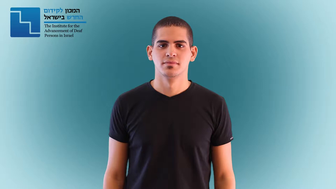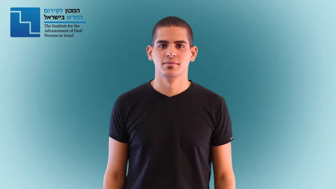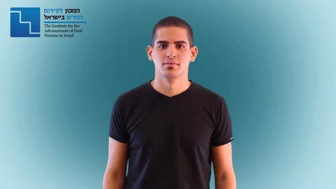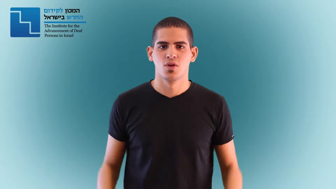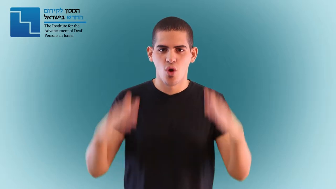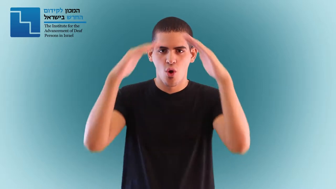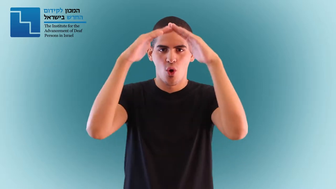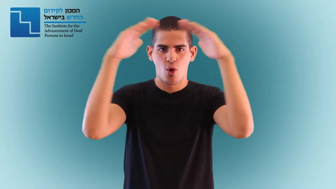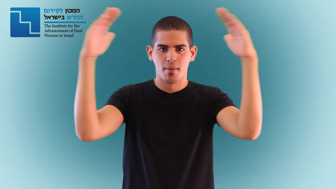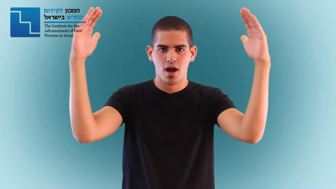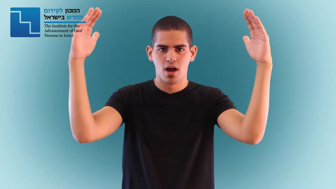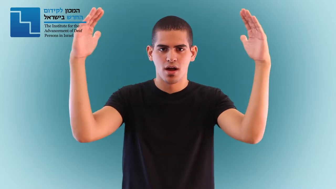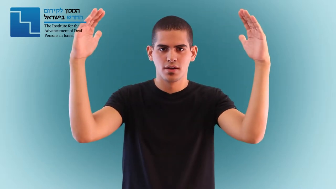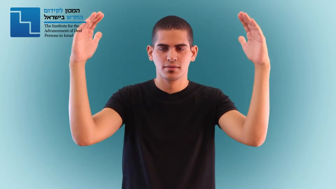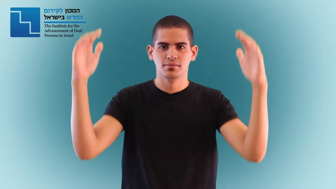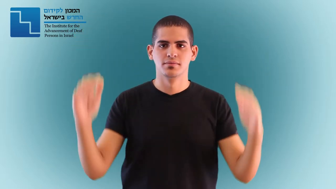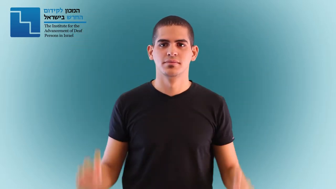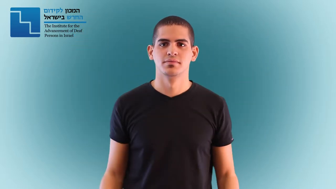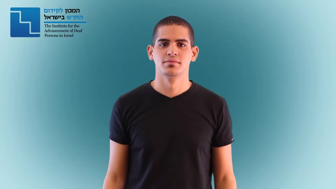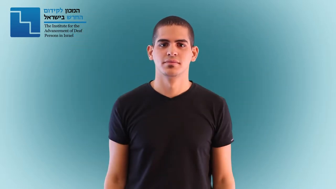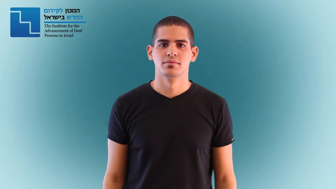חופה